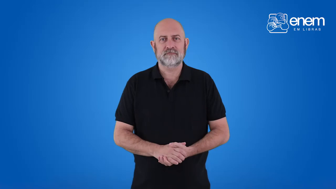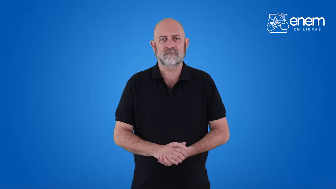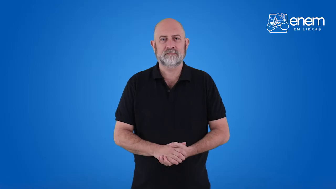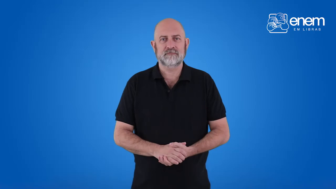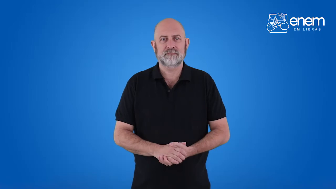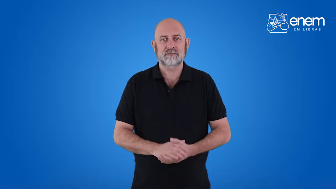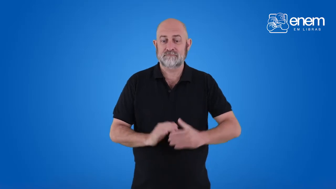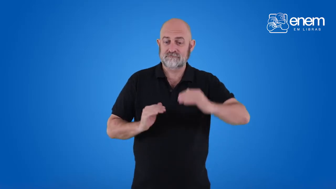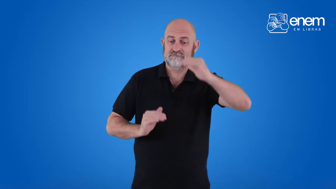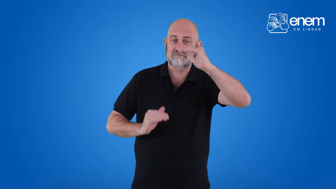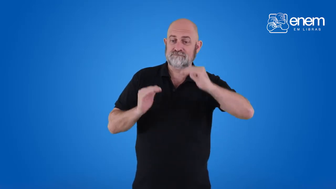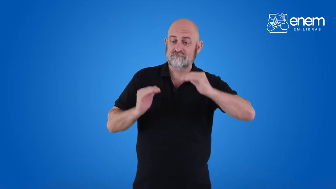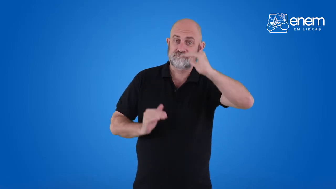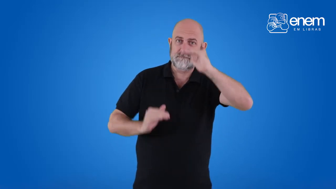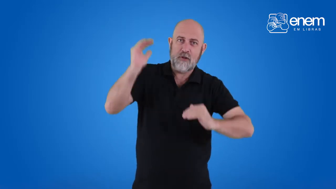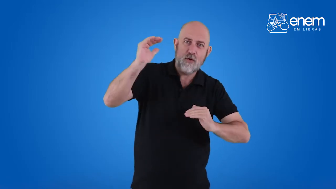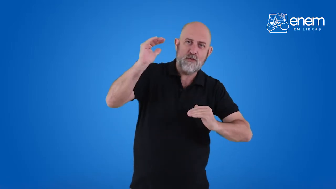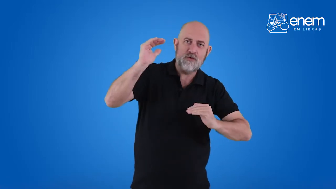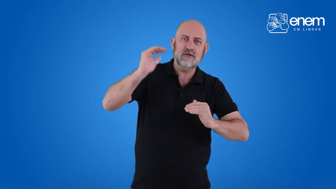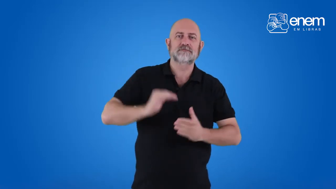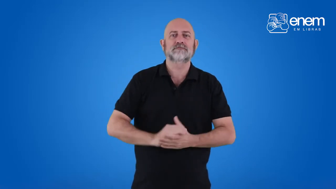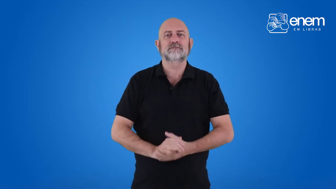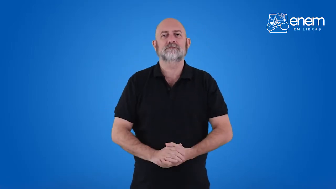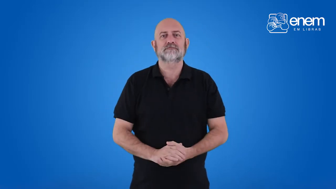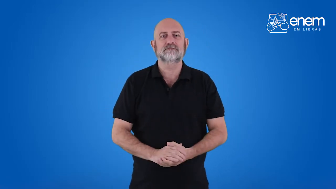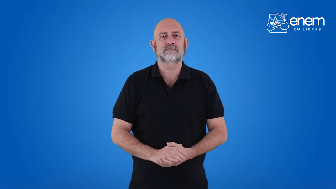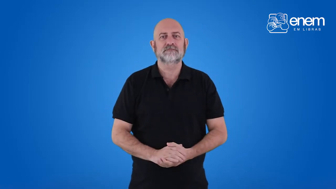Discrepância